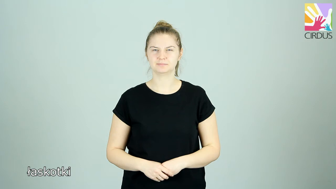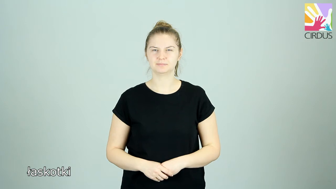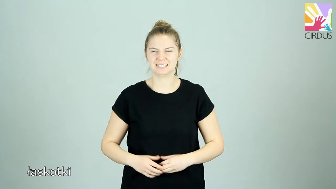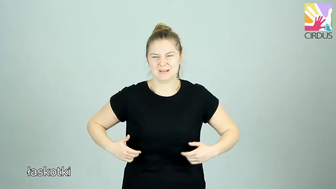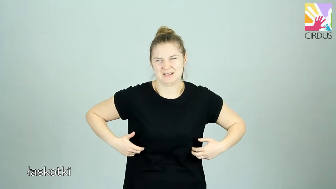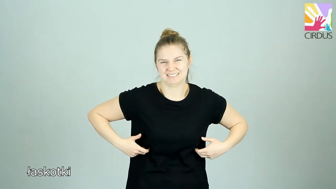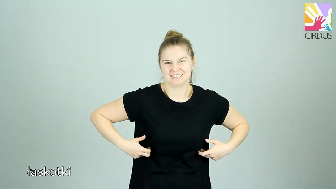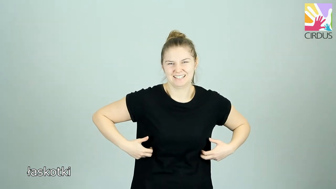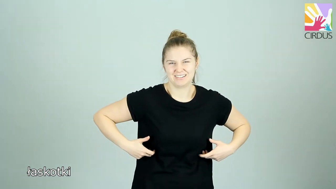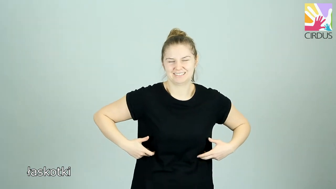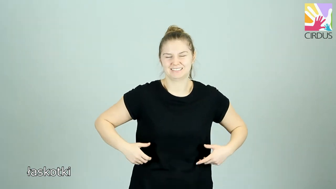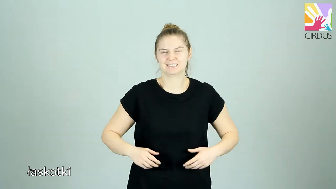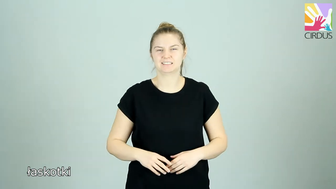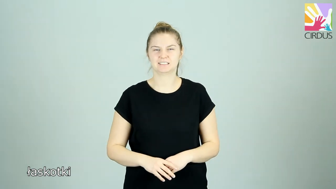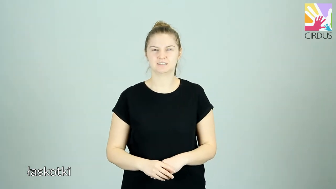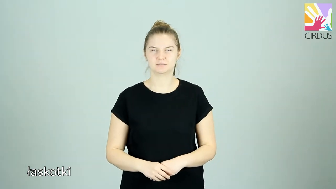łaskotki